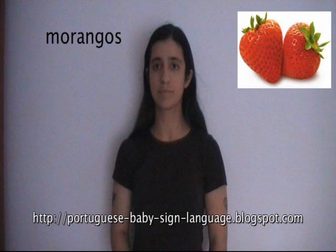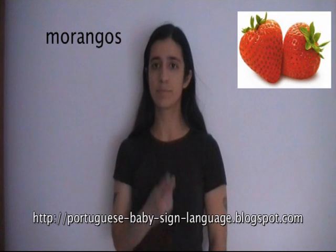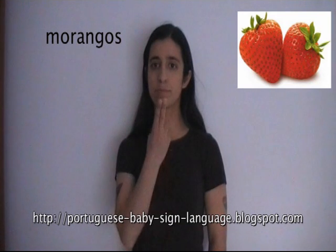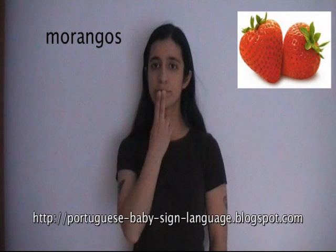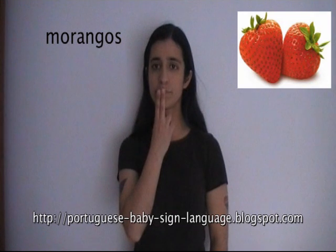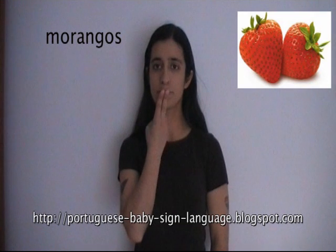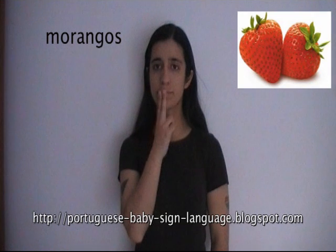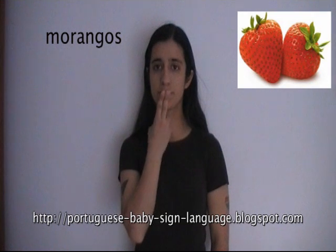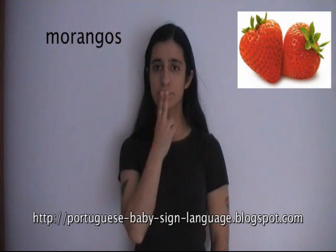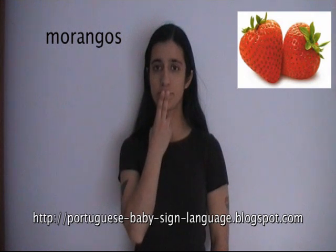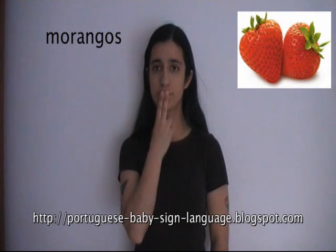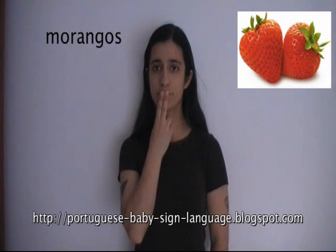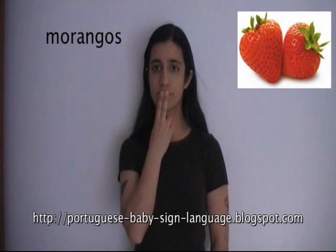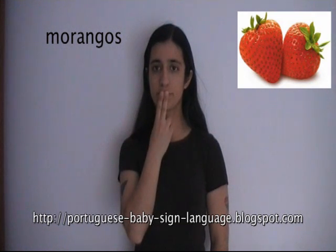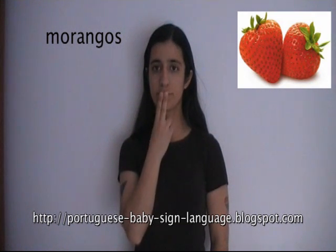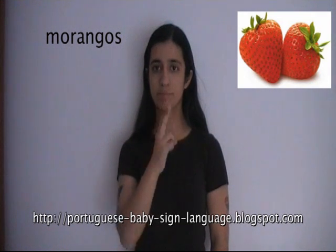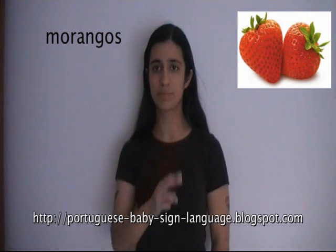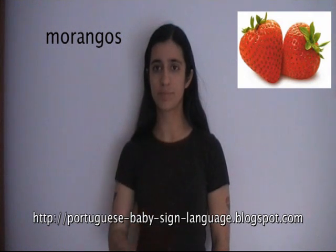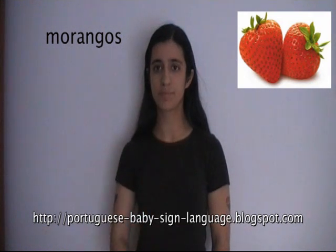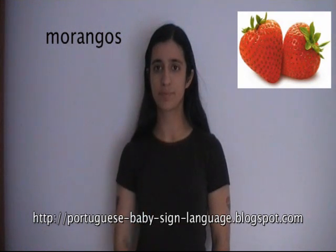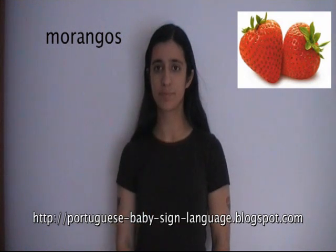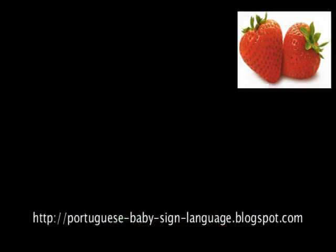morangos